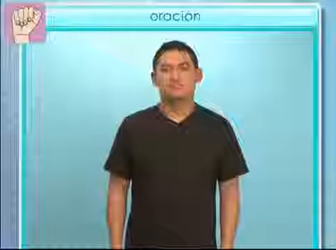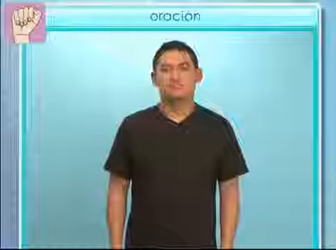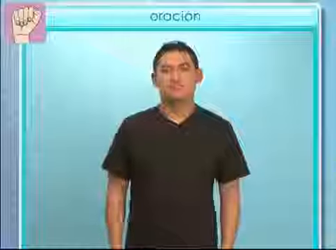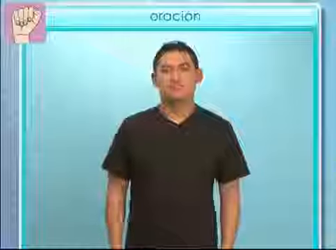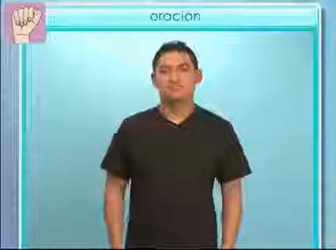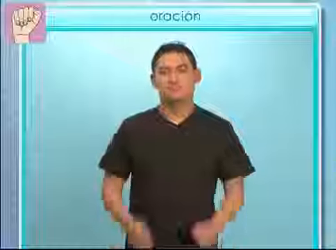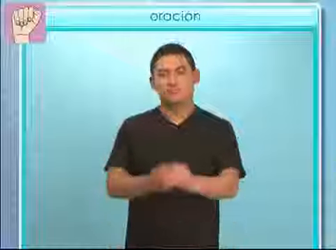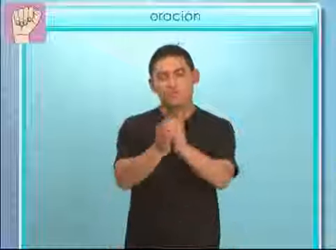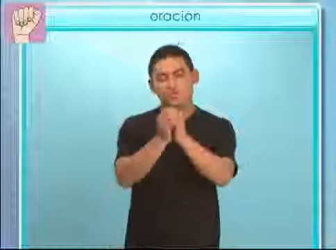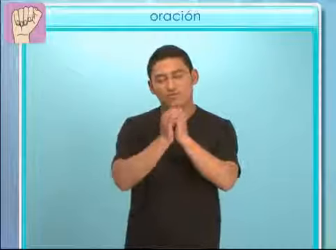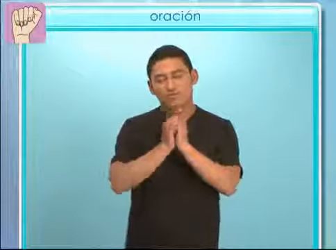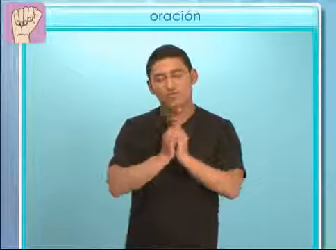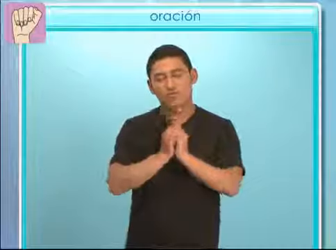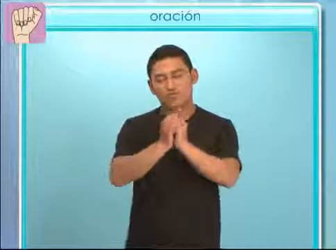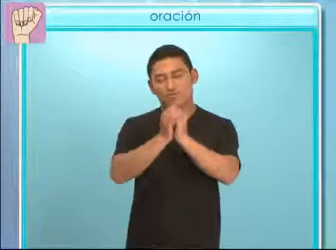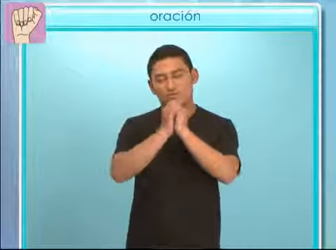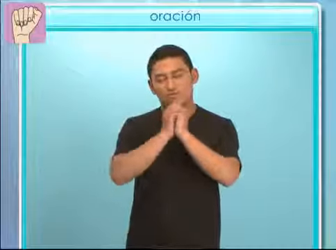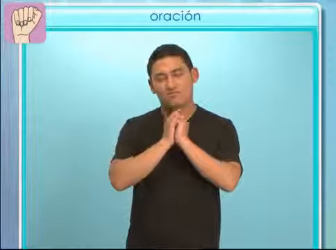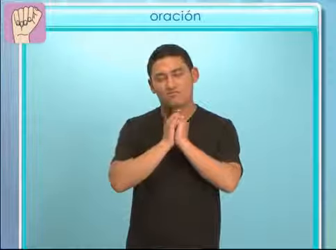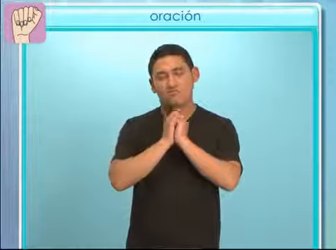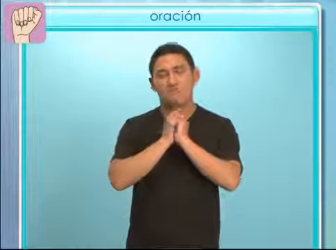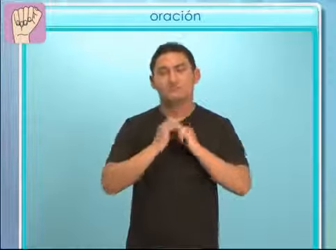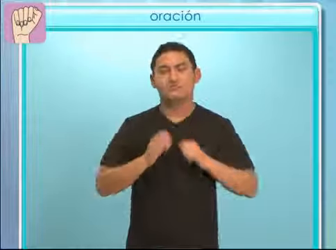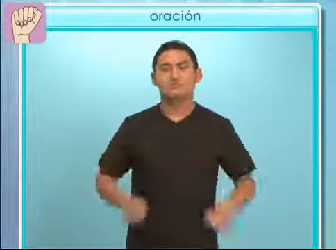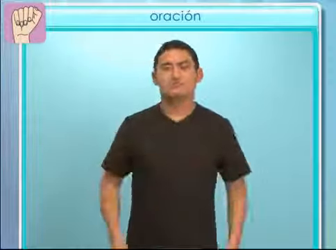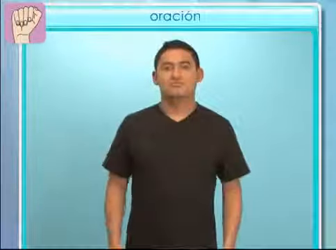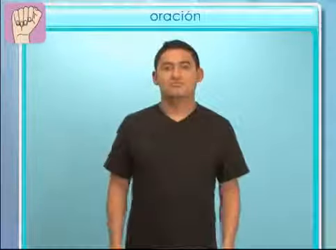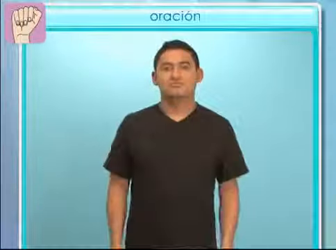ORACION